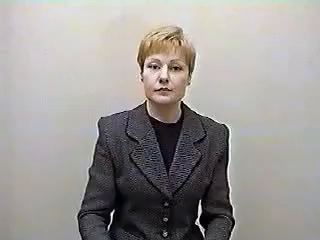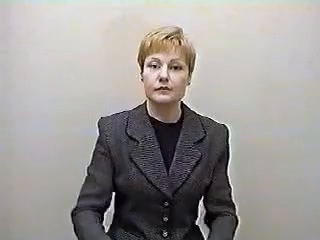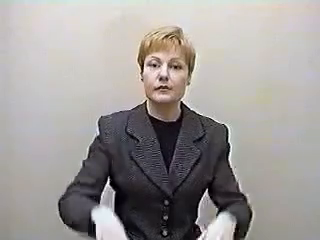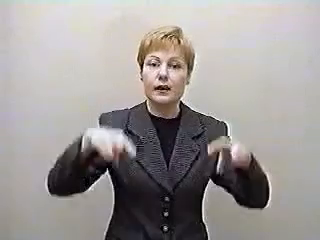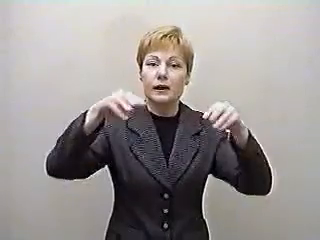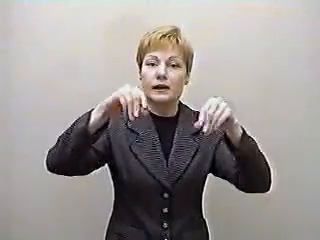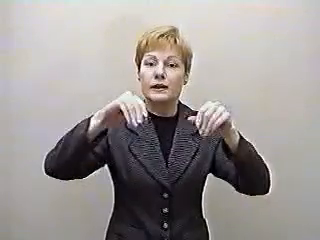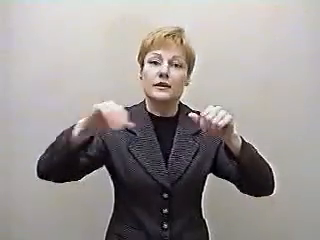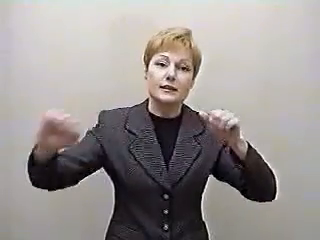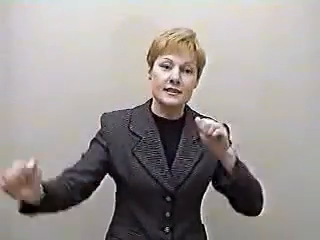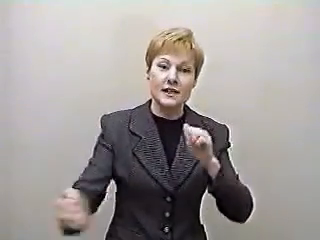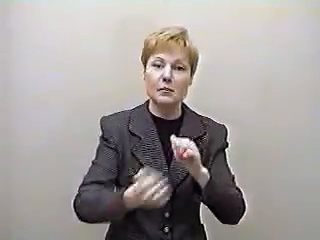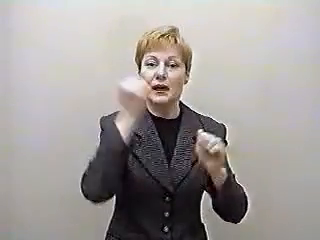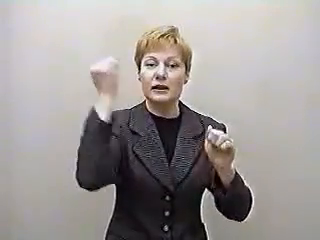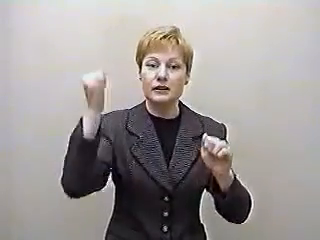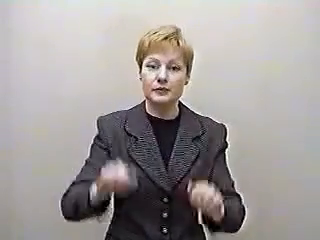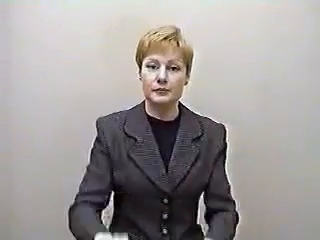цемент